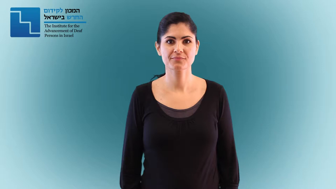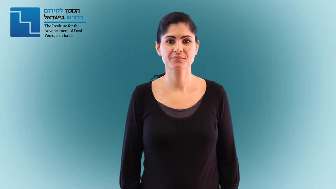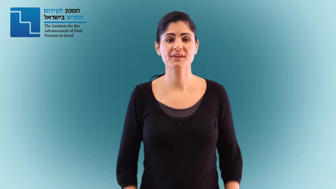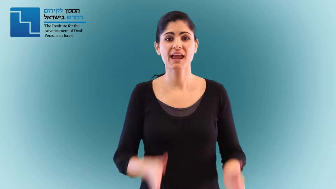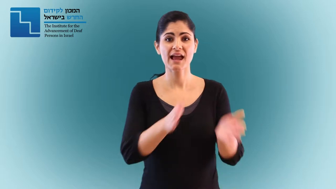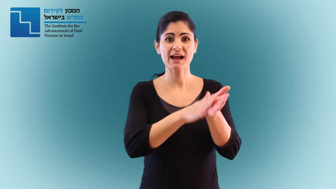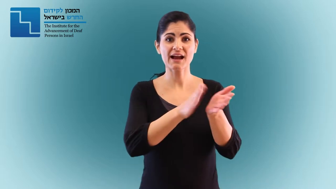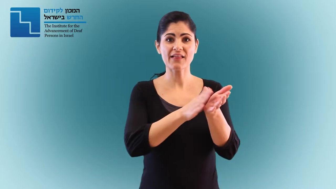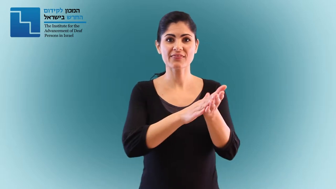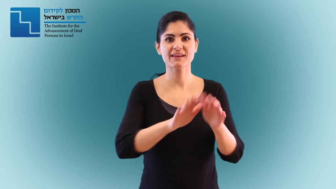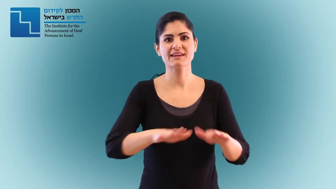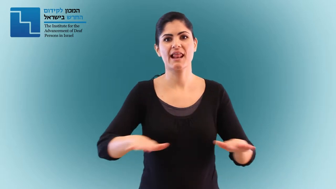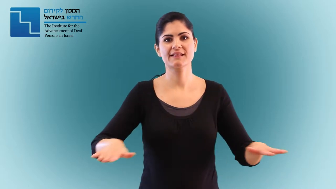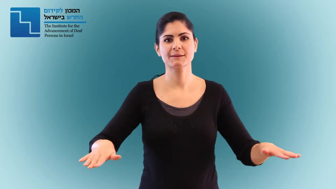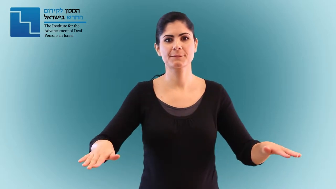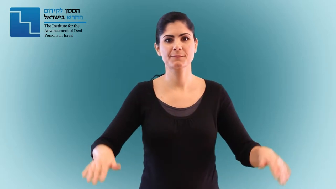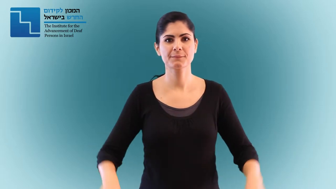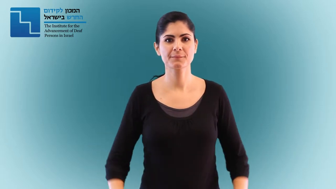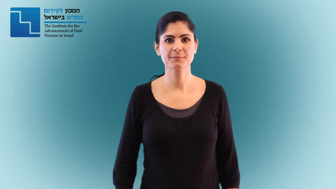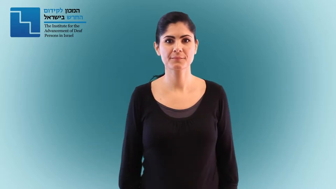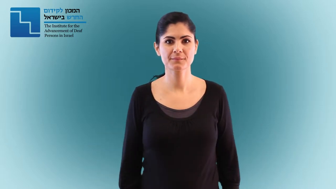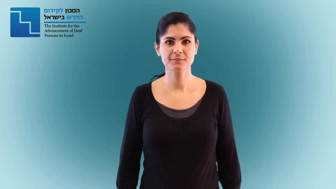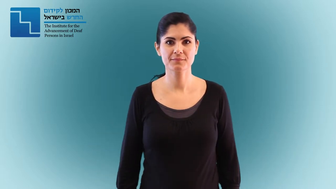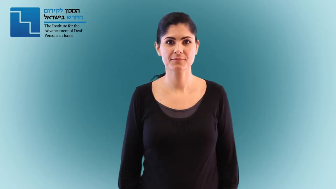גן ילדים